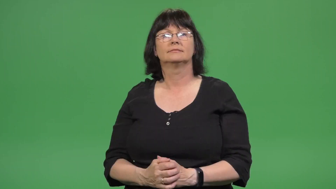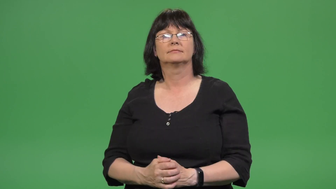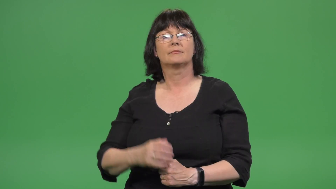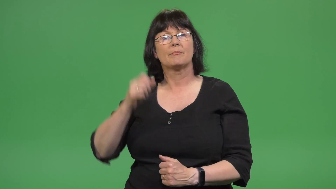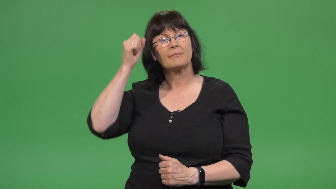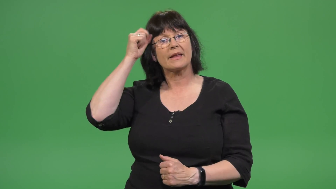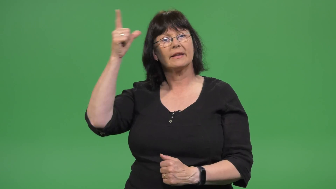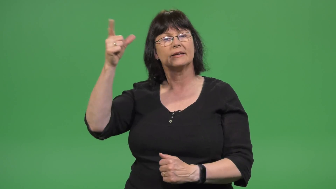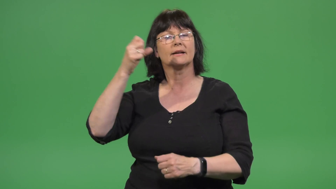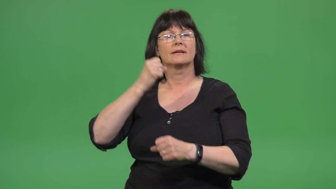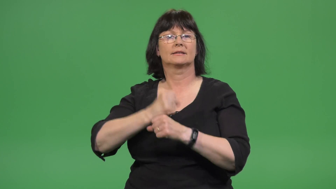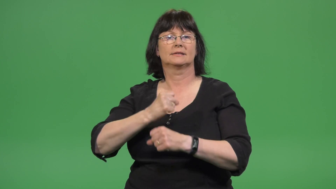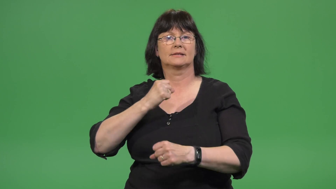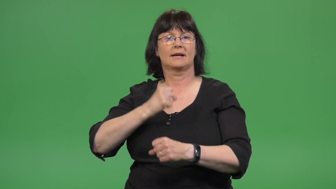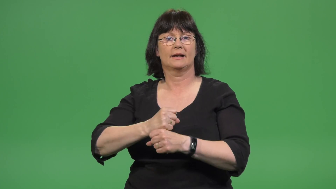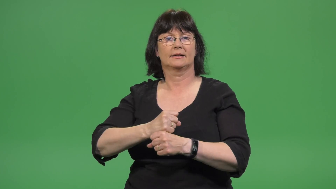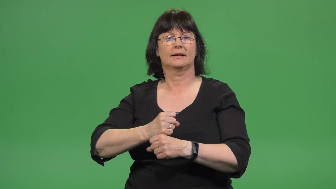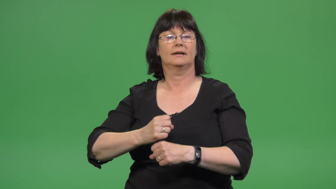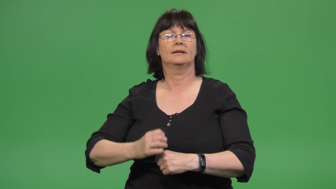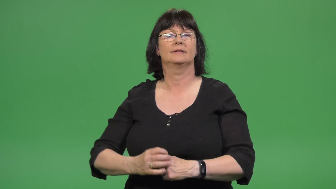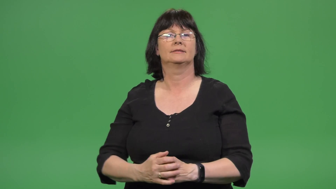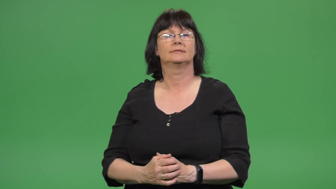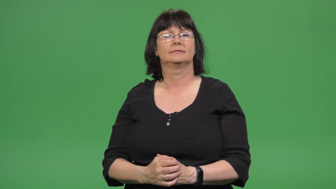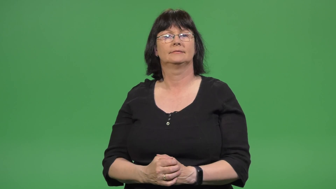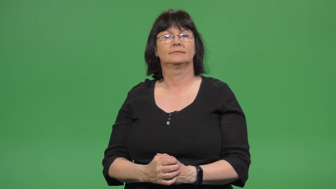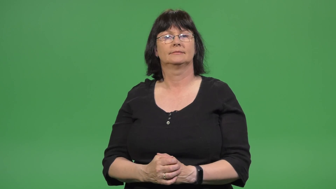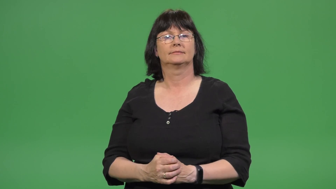menningarsaga